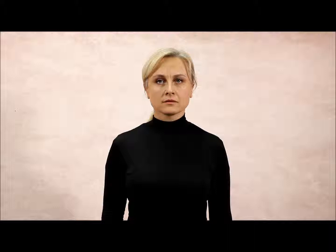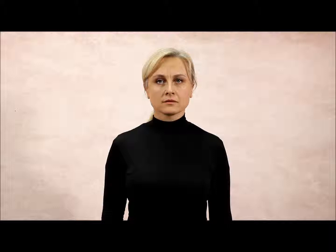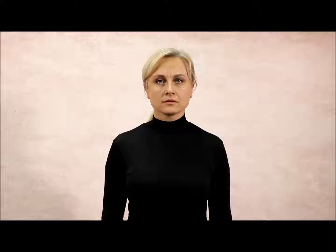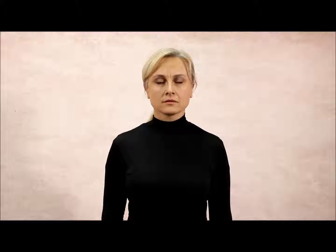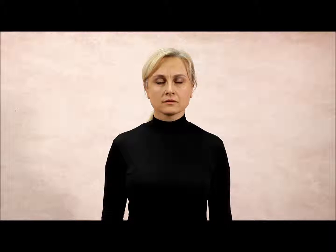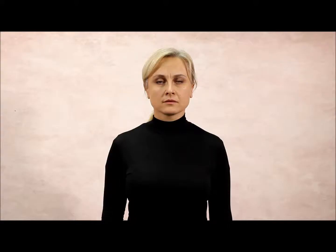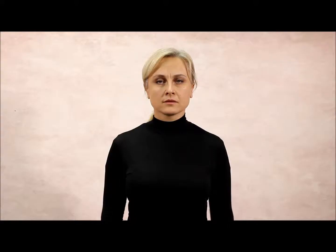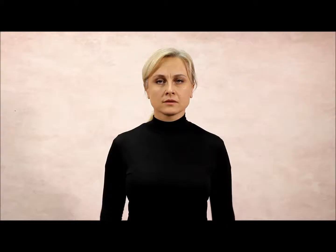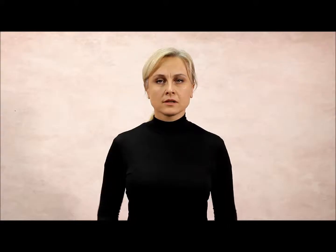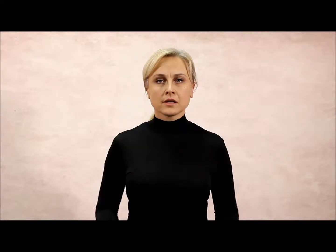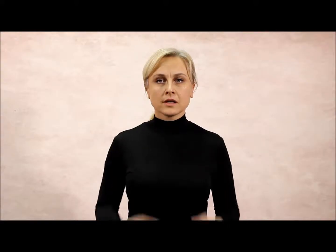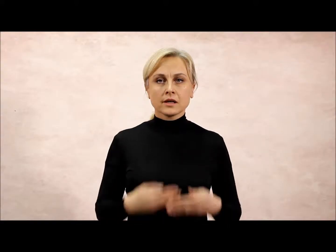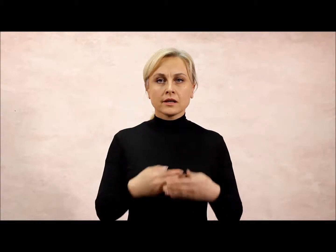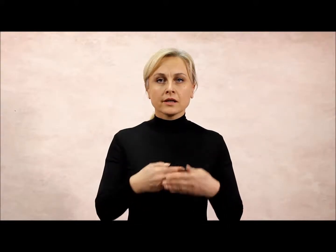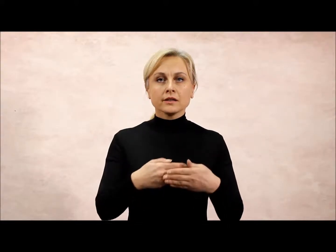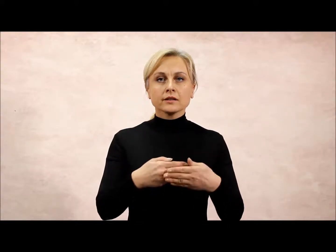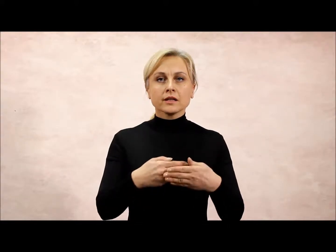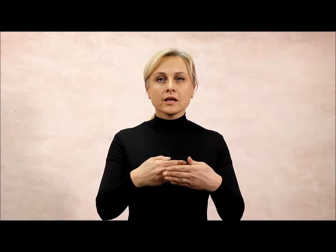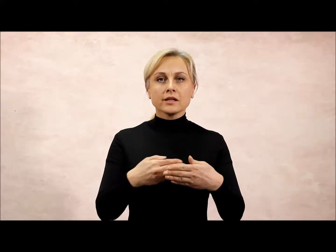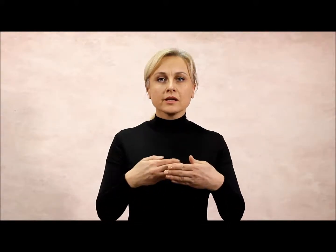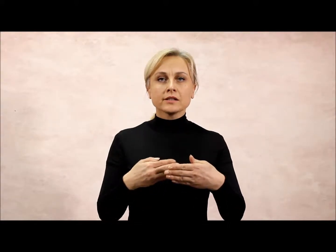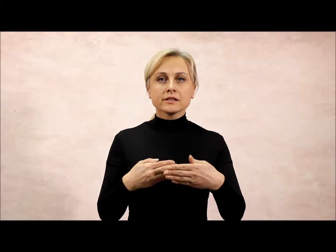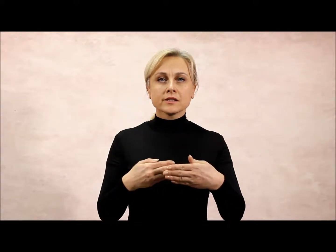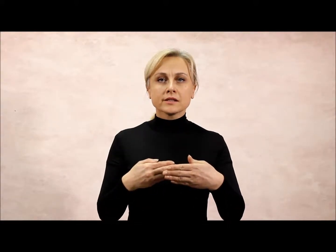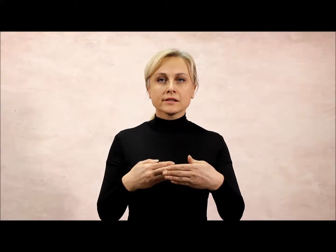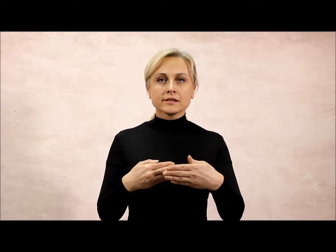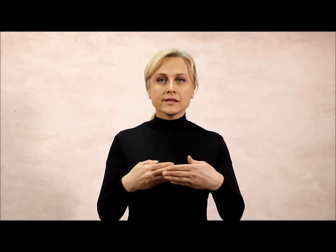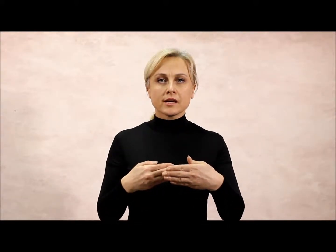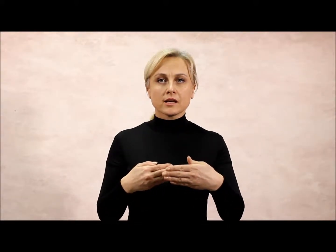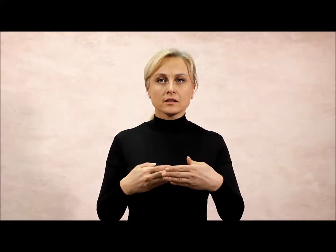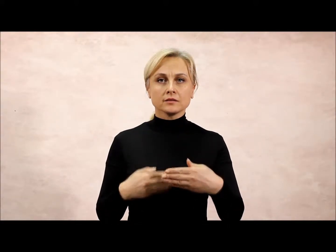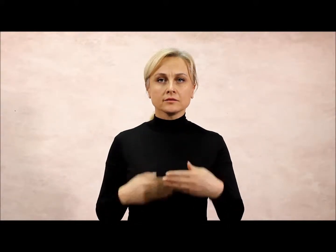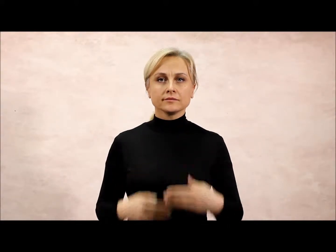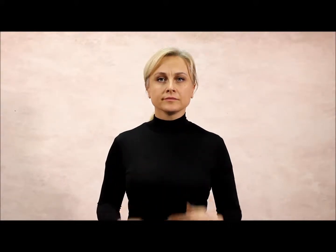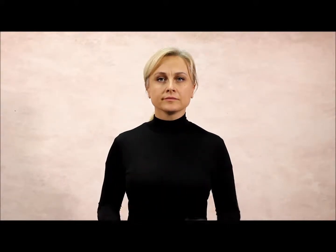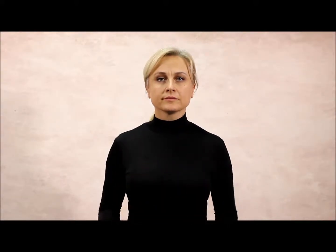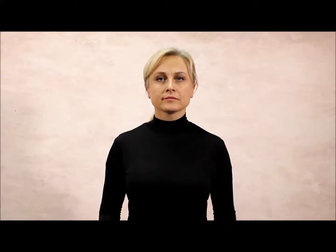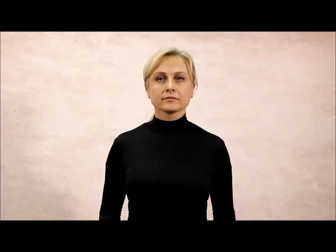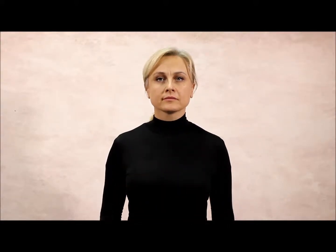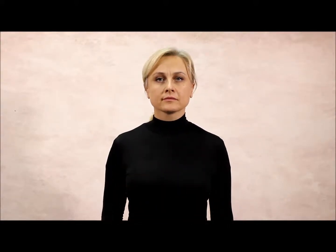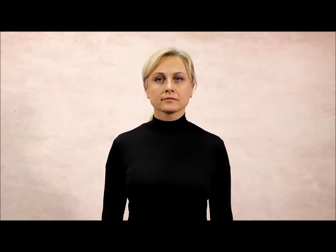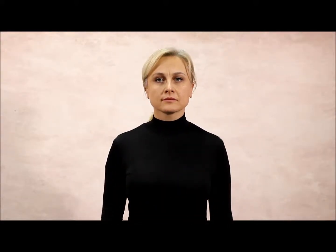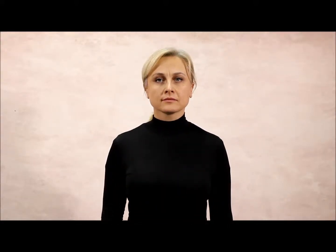Inainte de